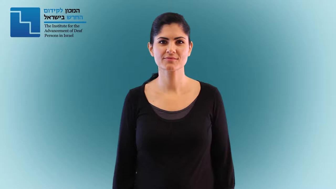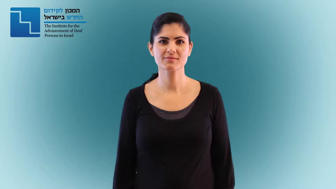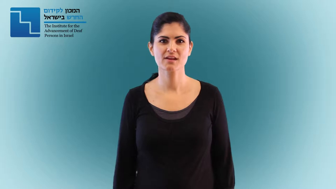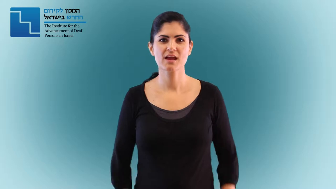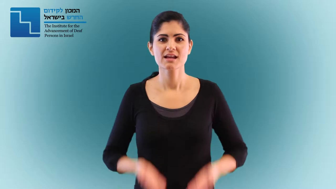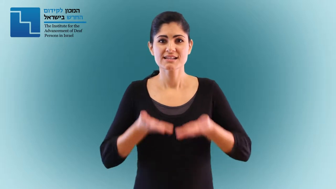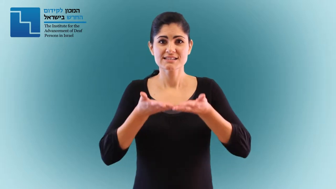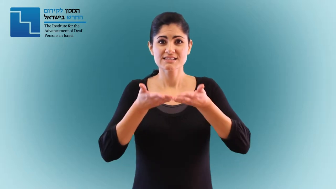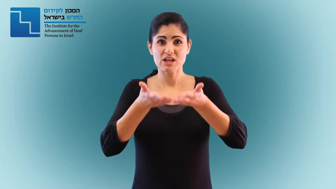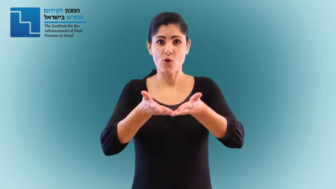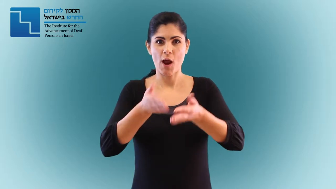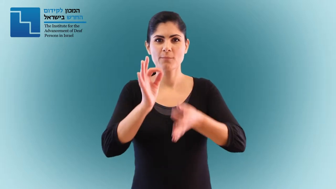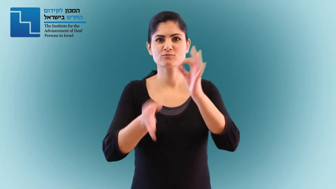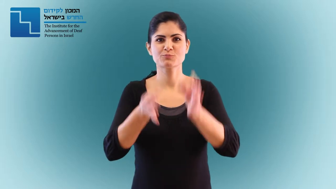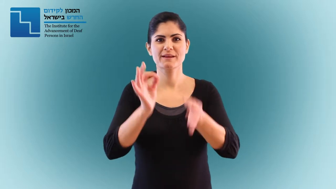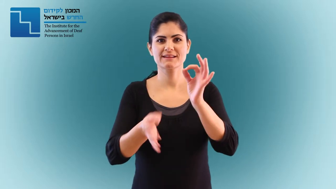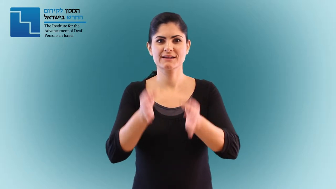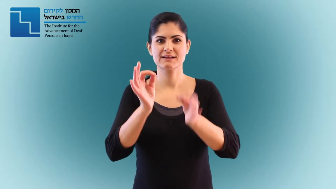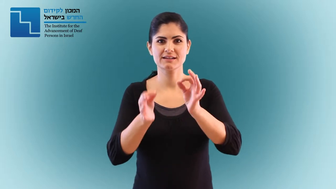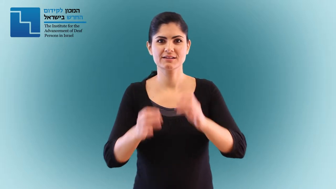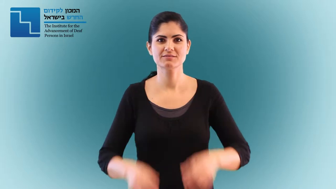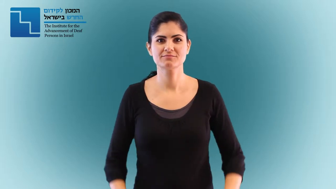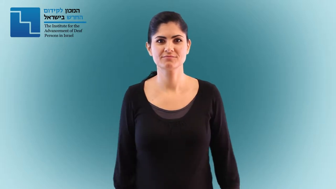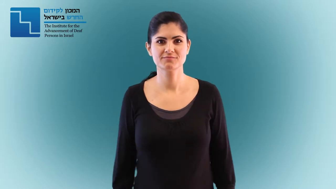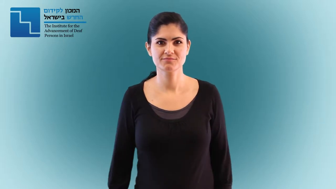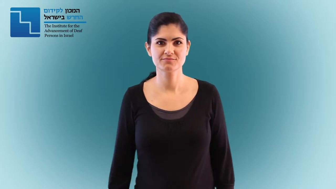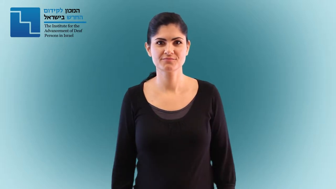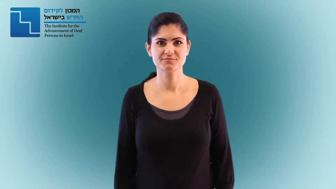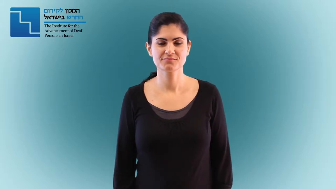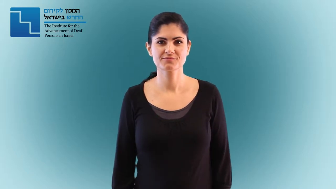סיוע משפטי